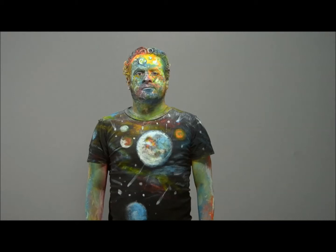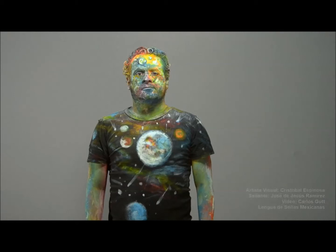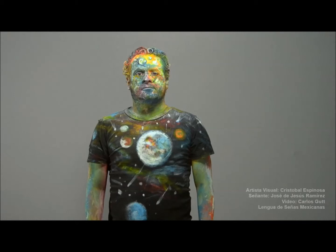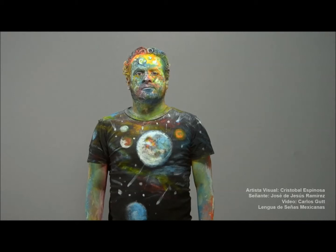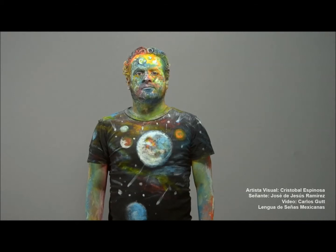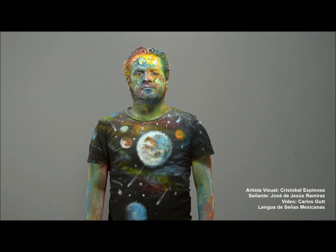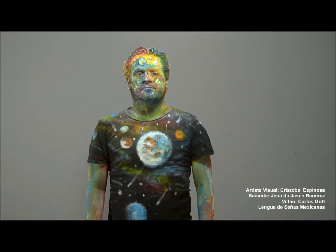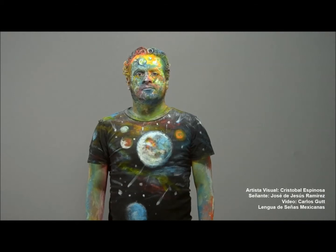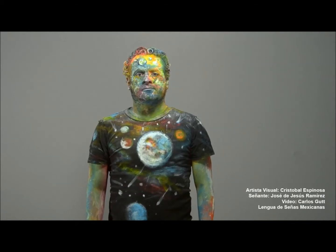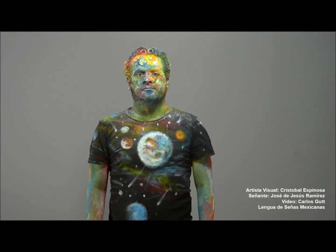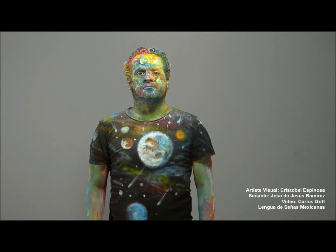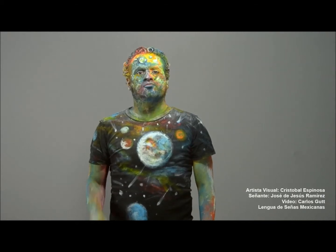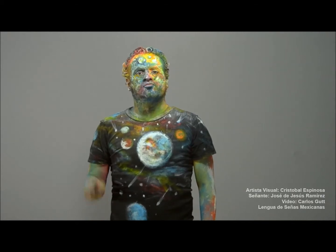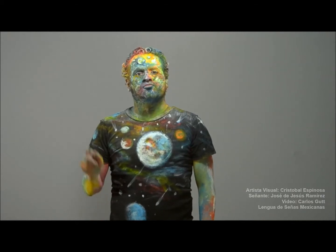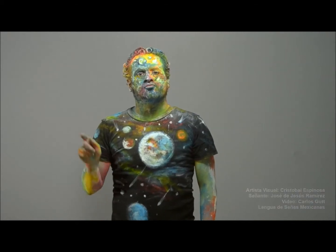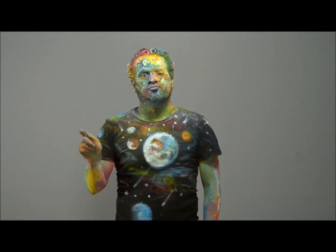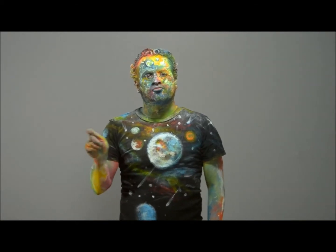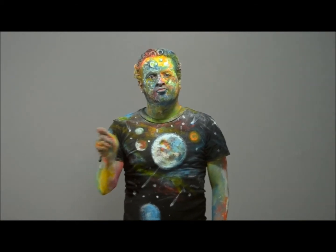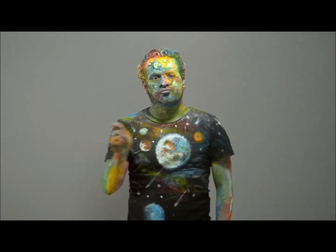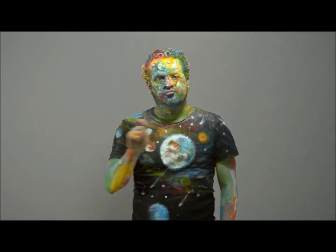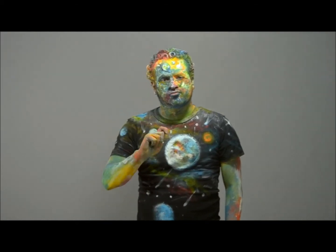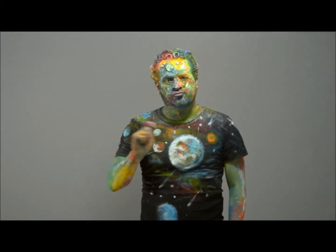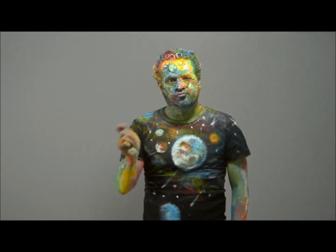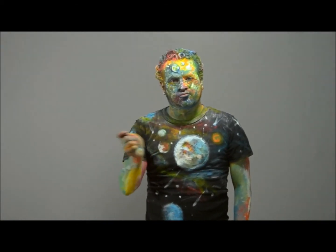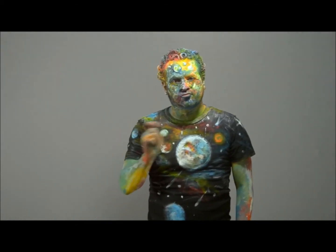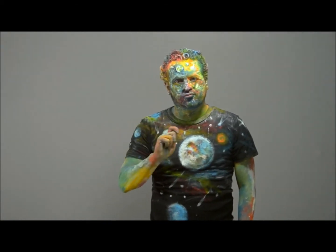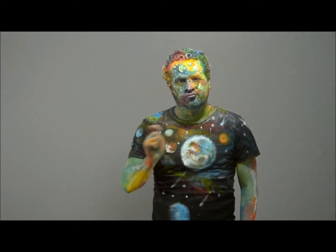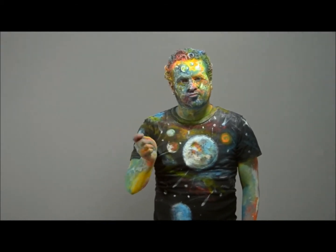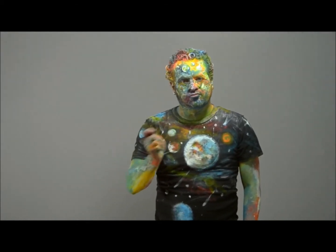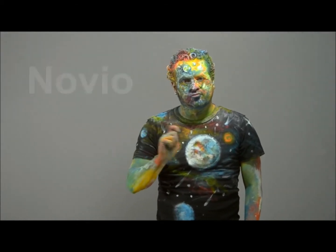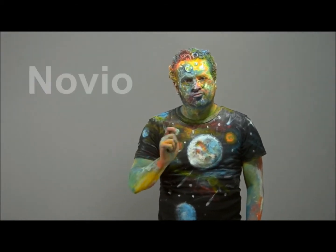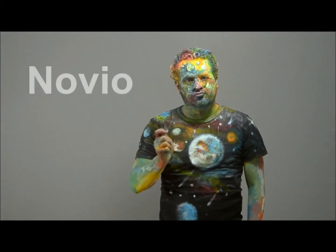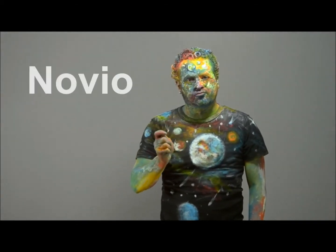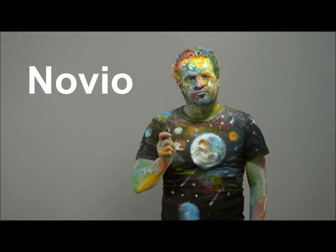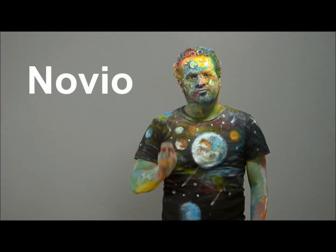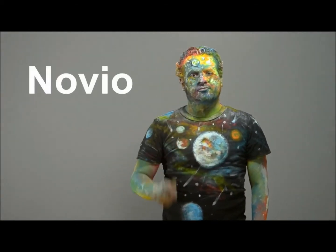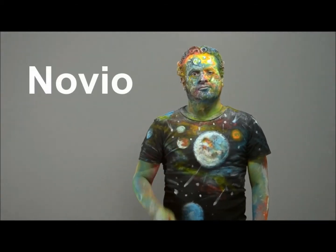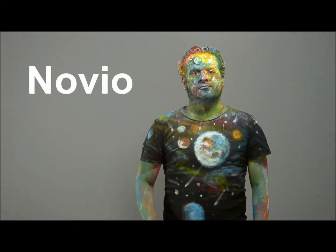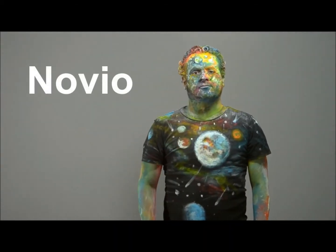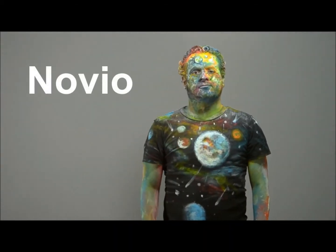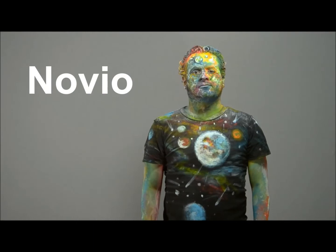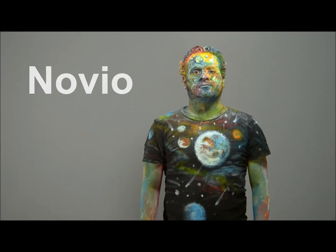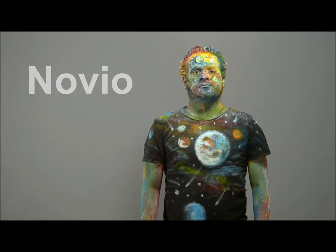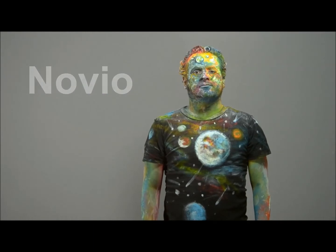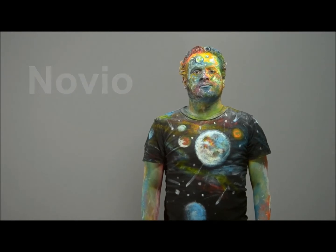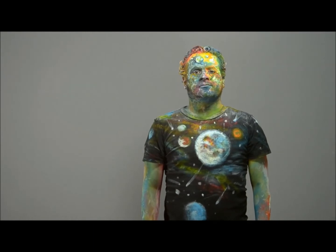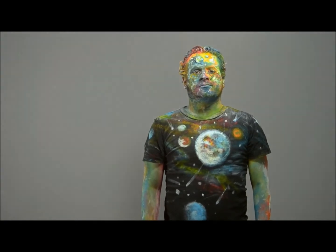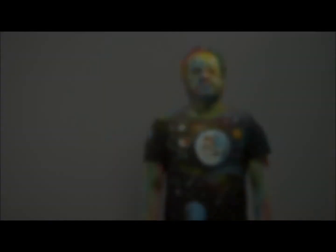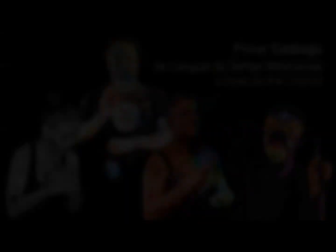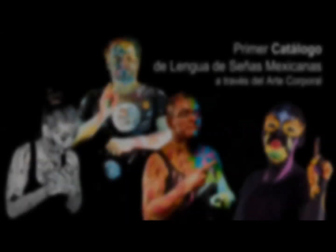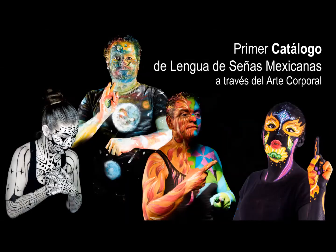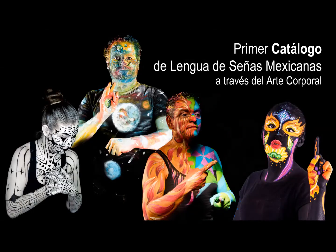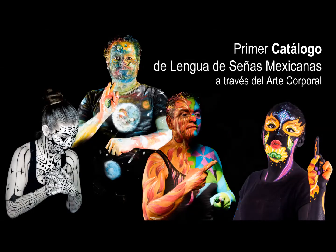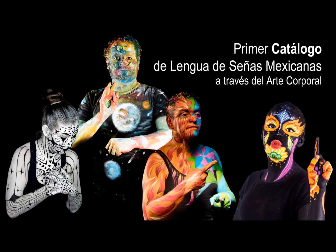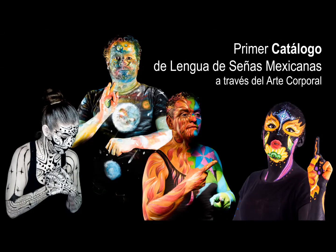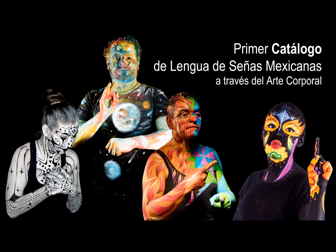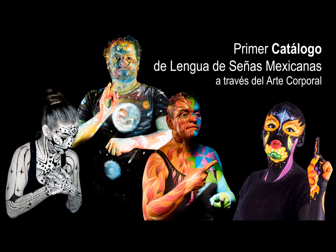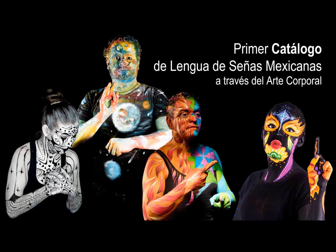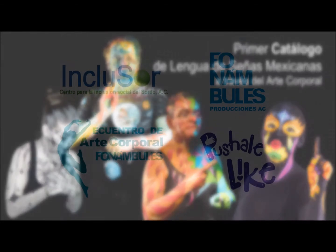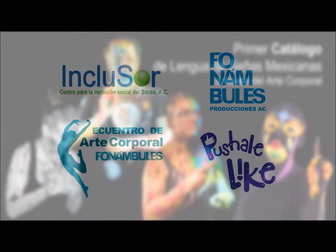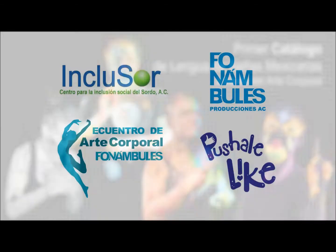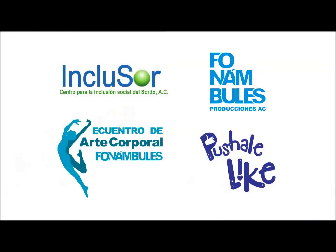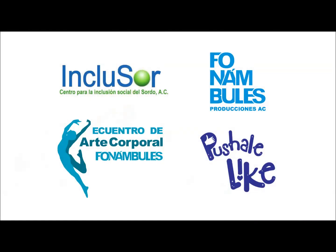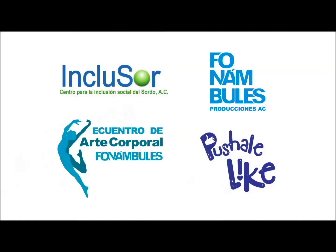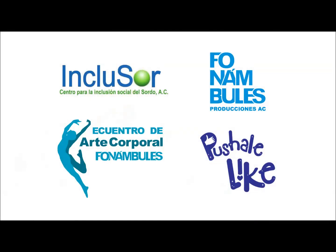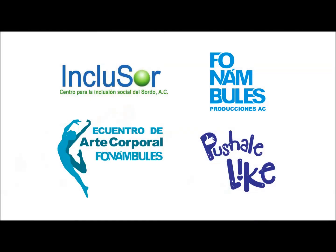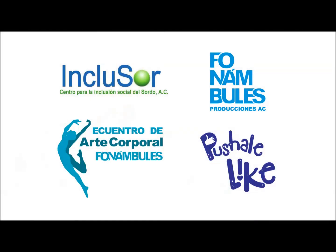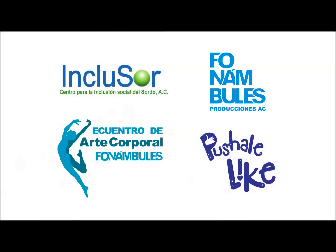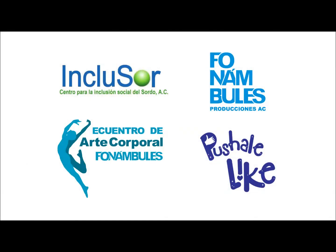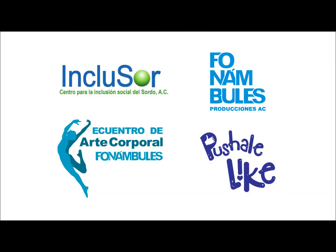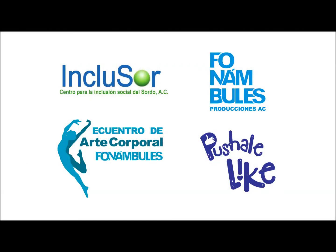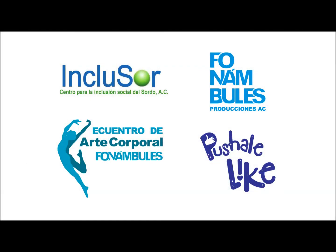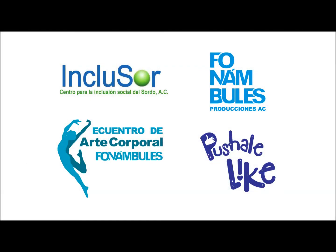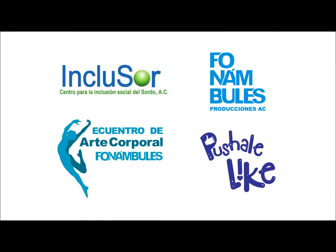NOVIO